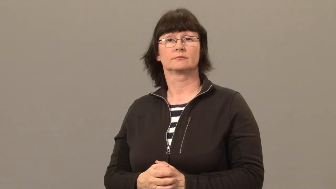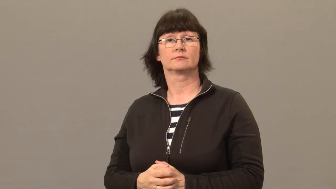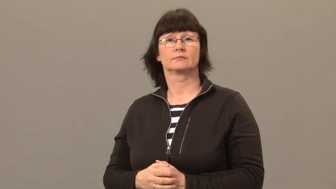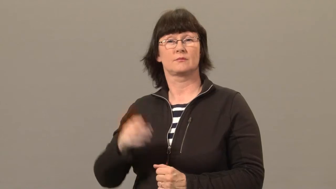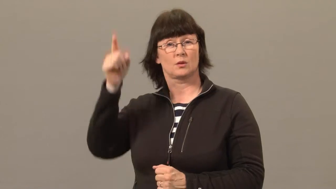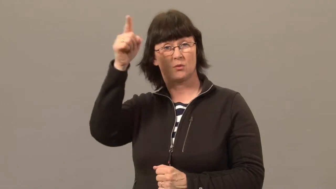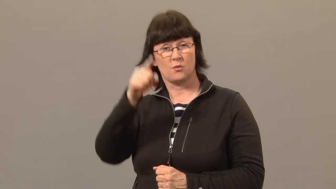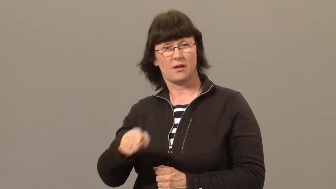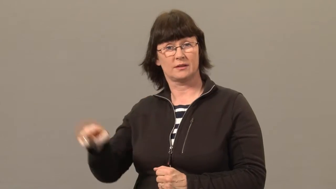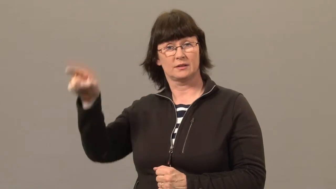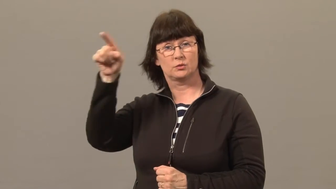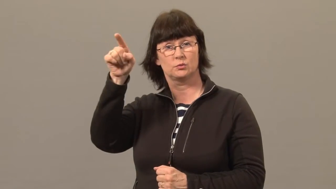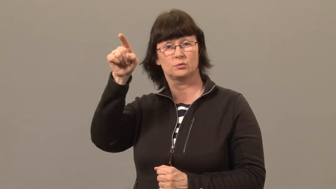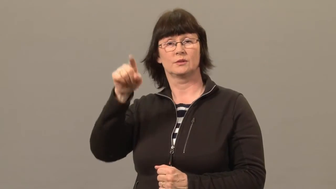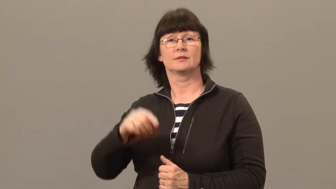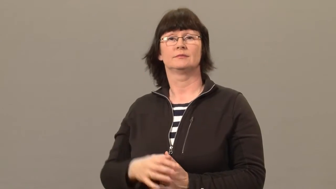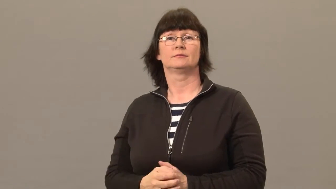Sólarhringur